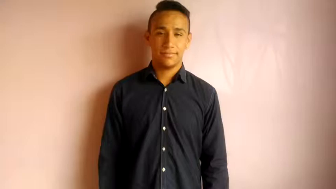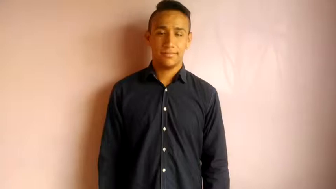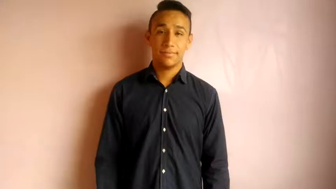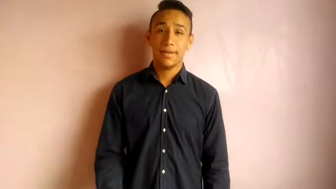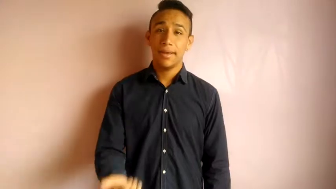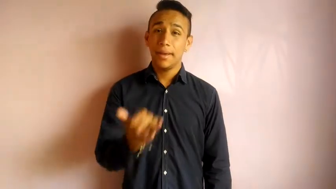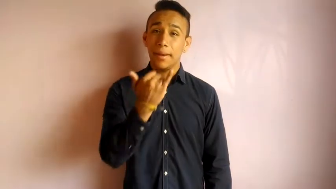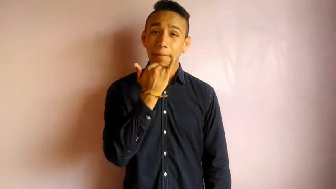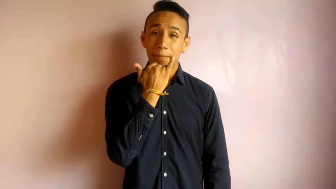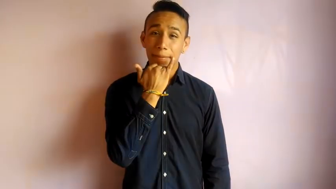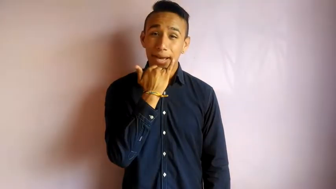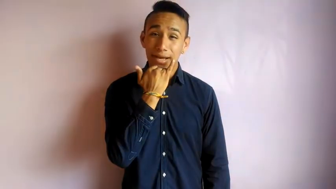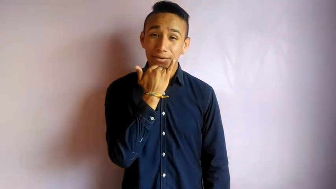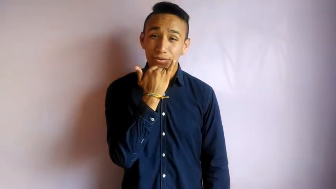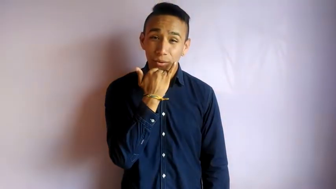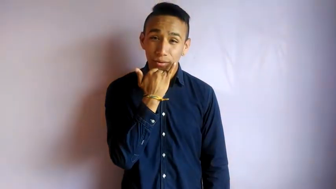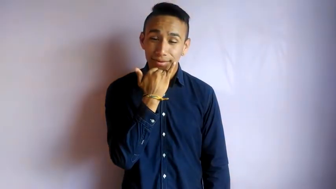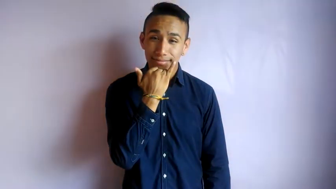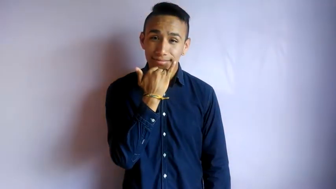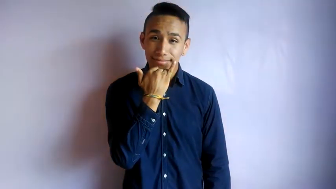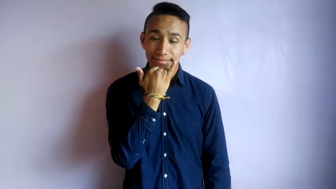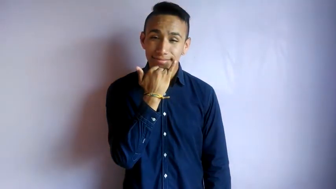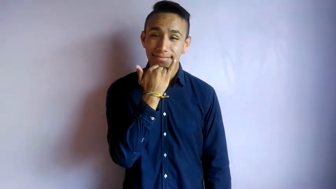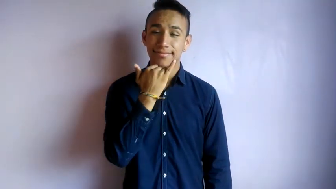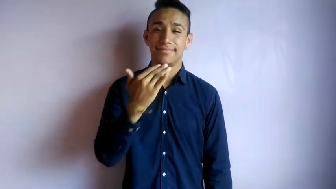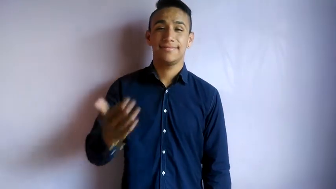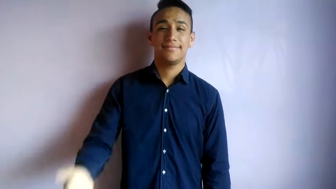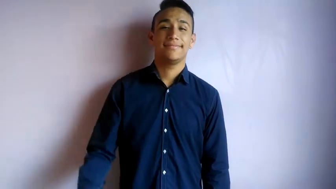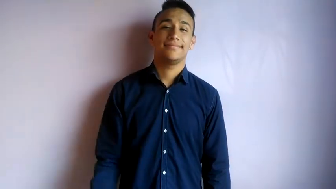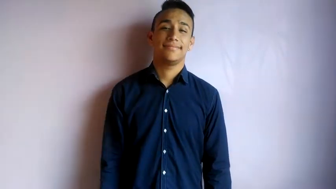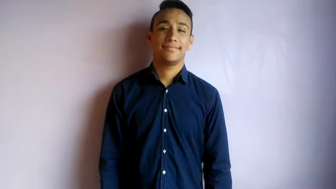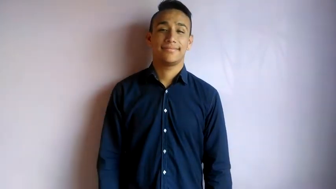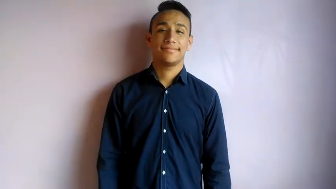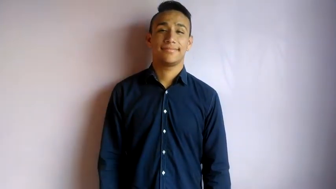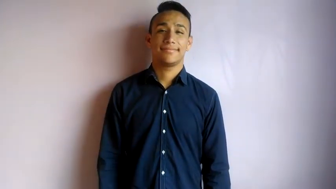usted